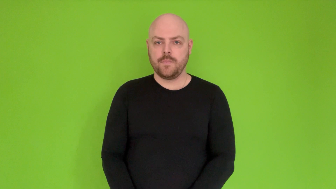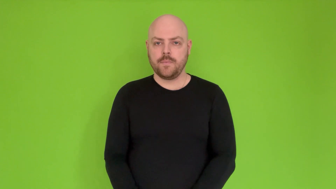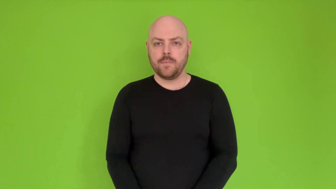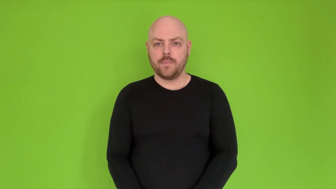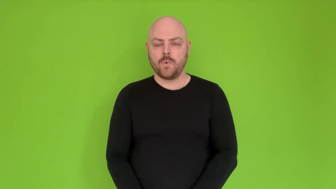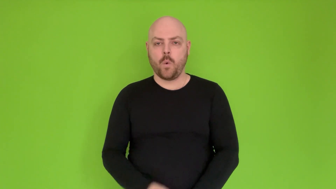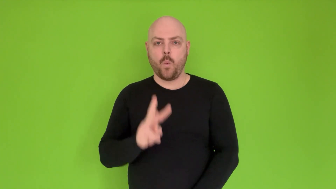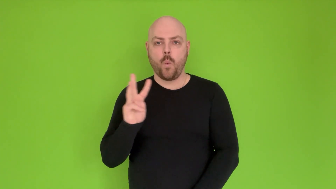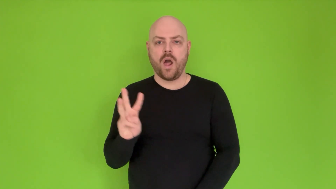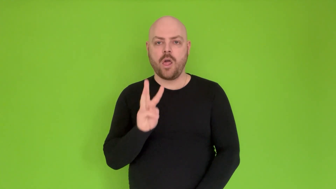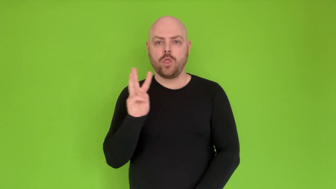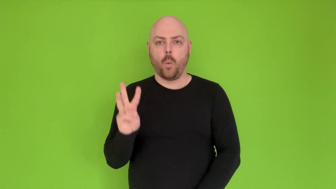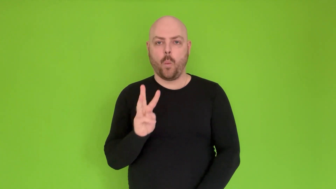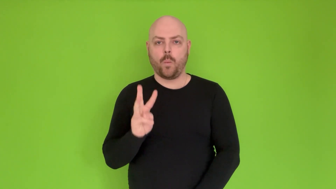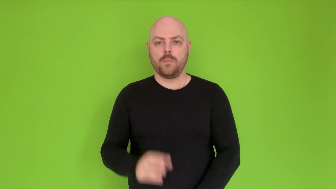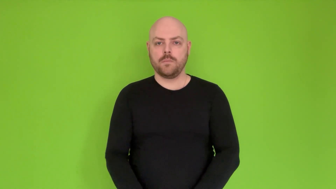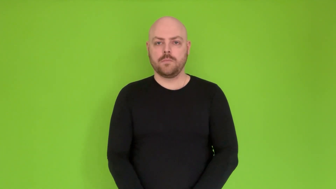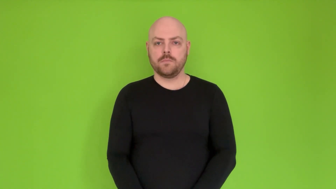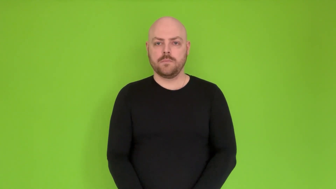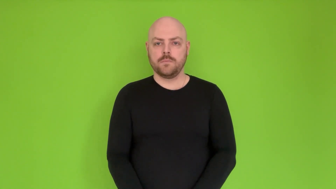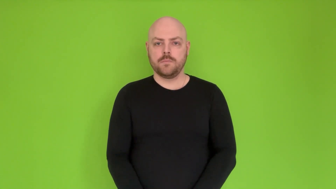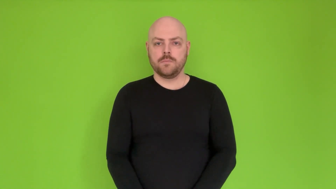Warneton